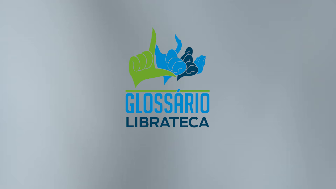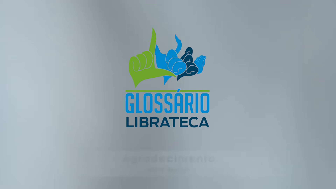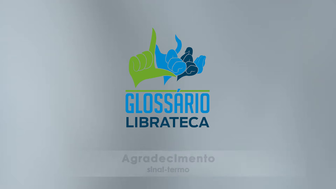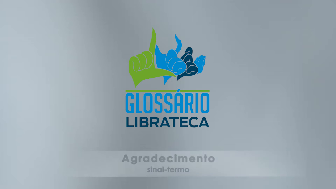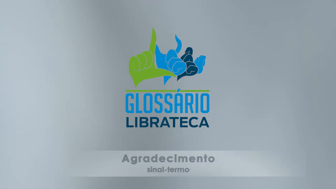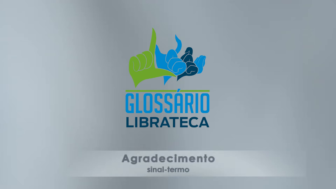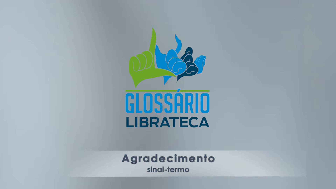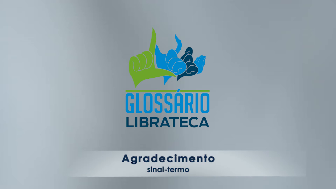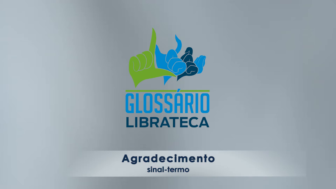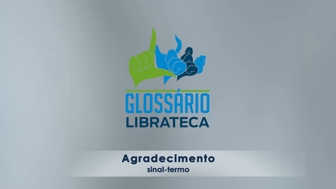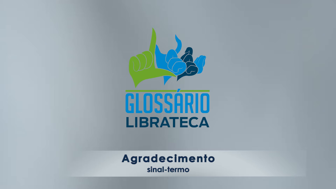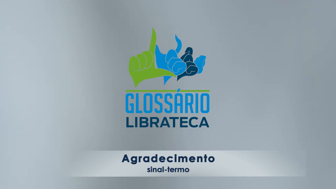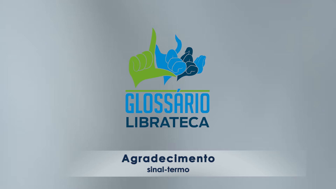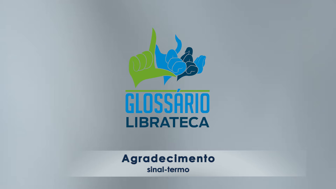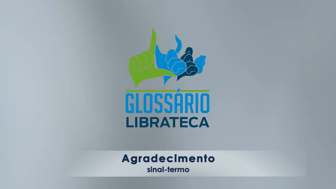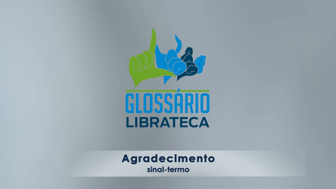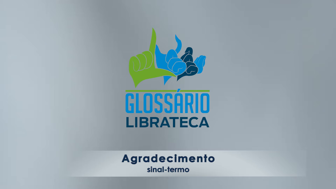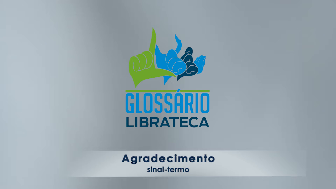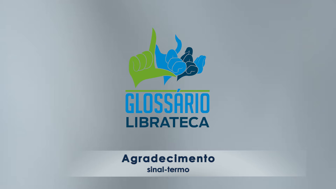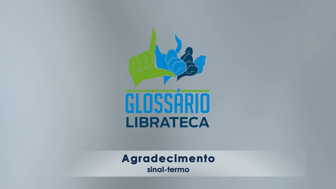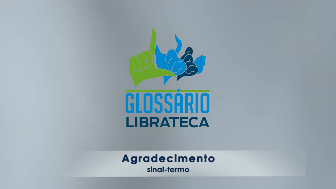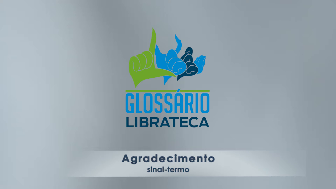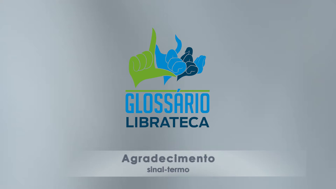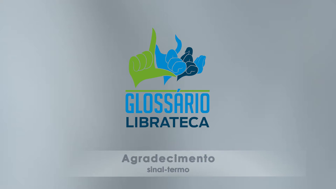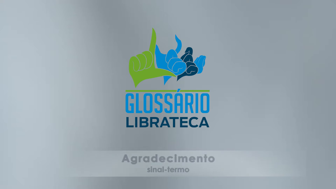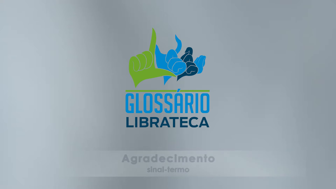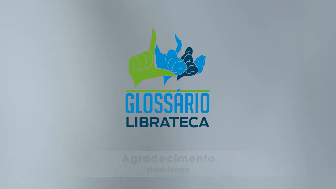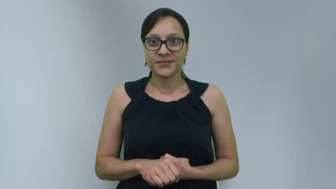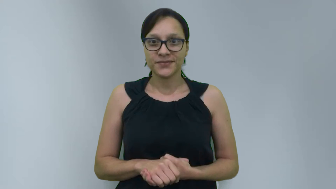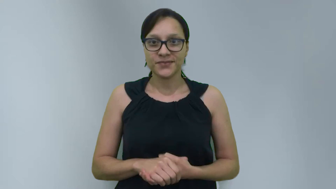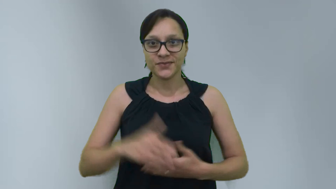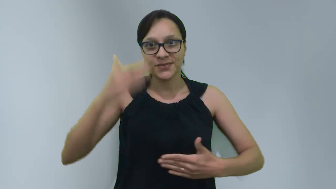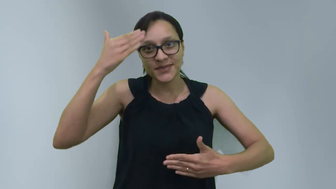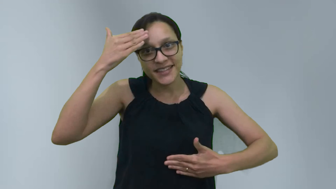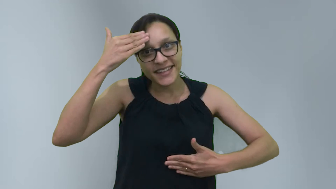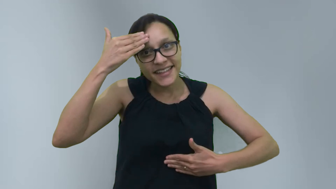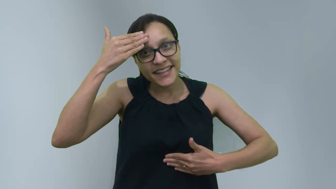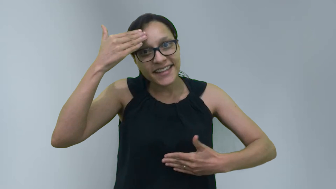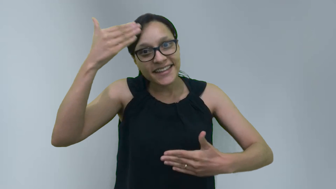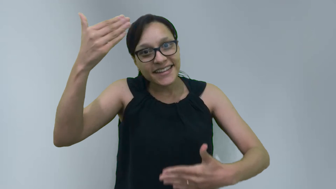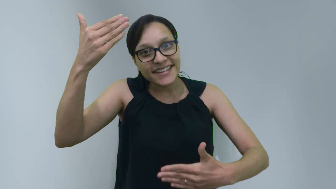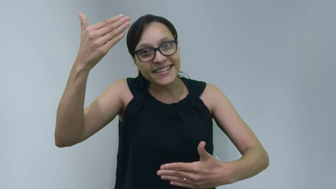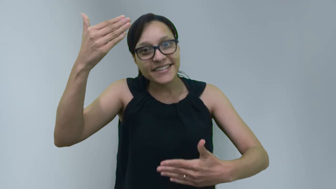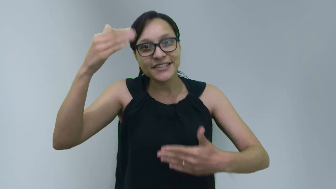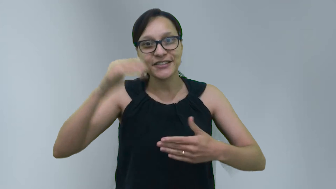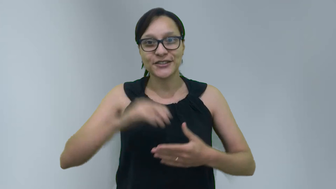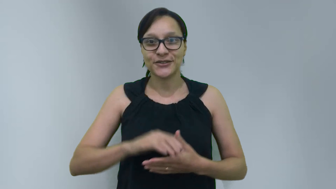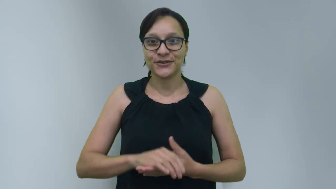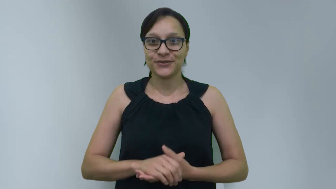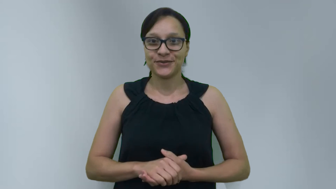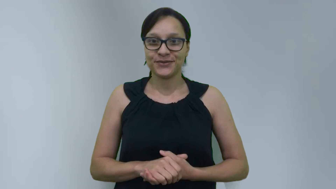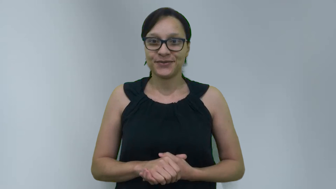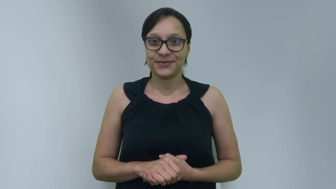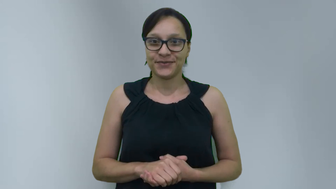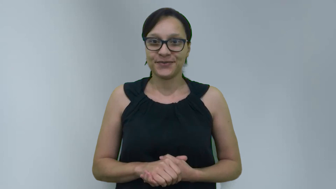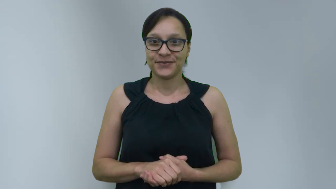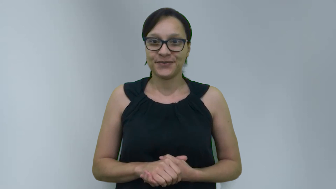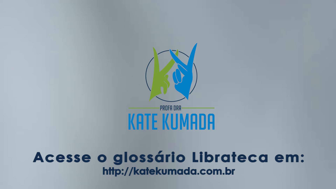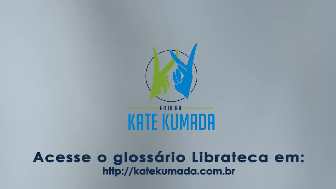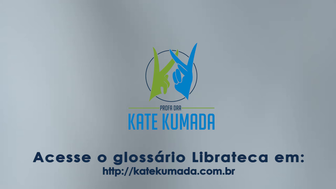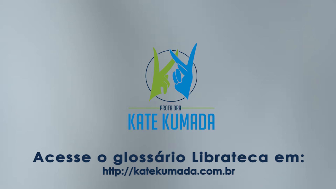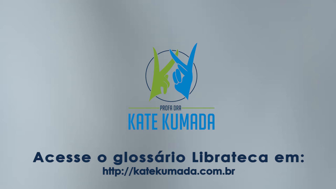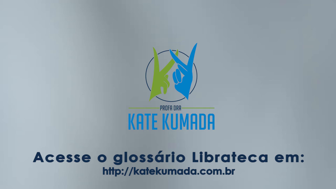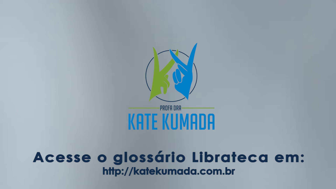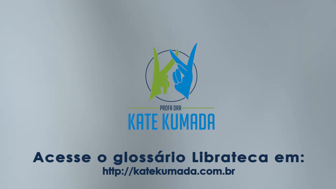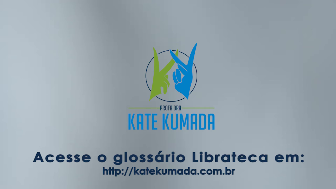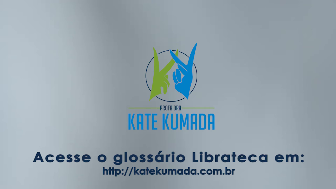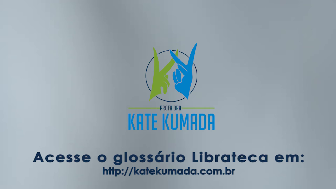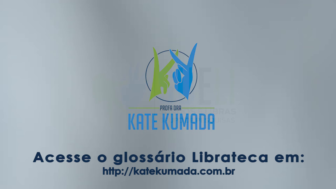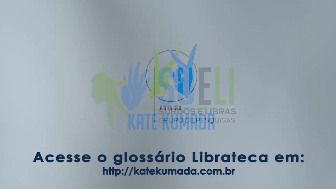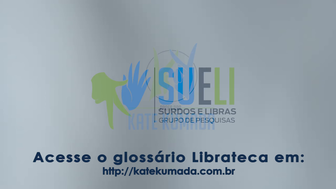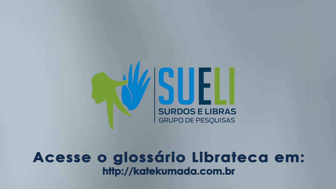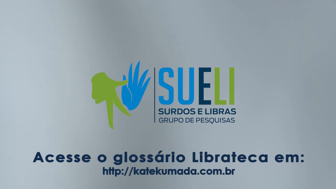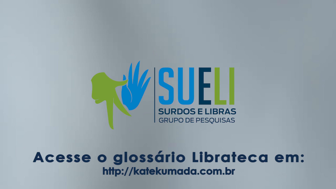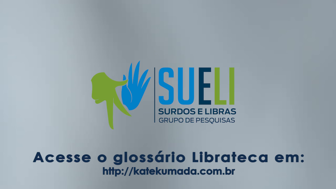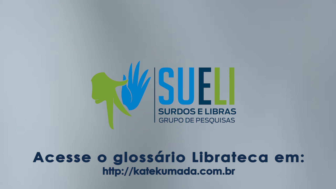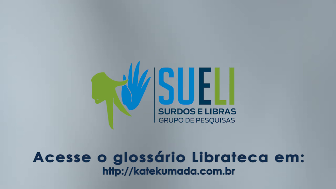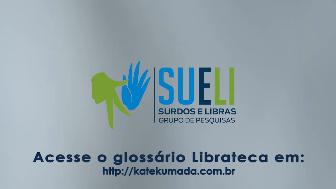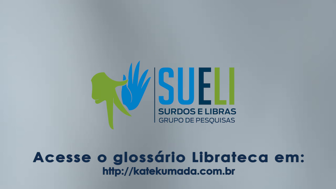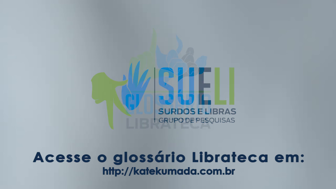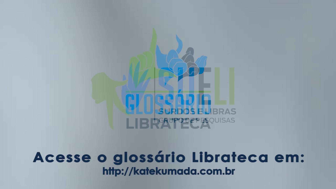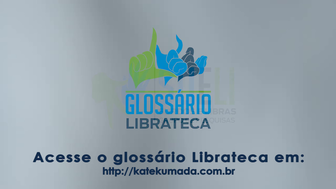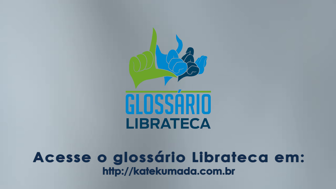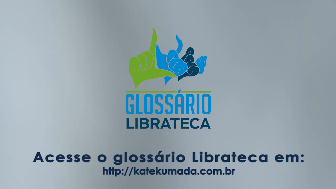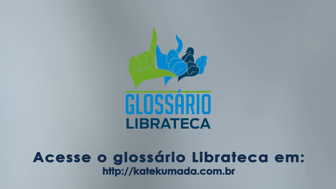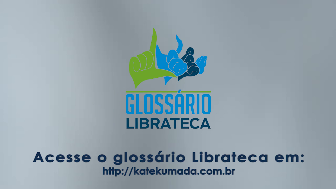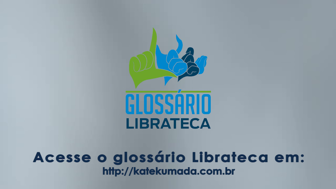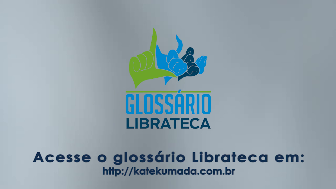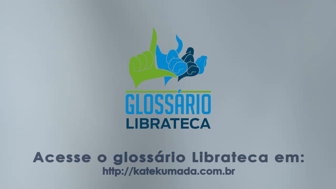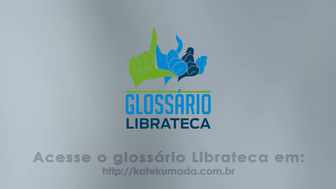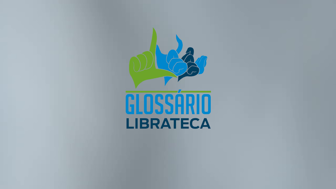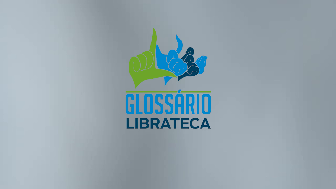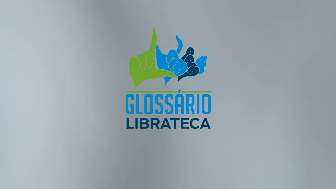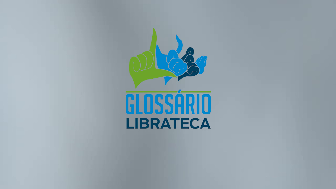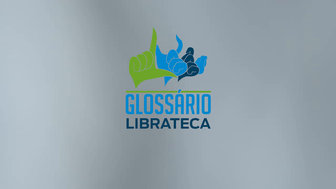Agradecimento